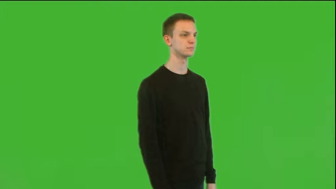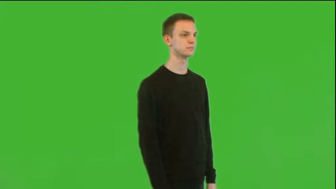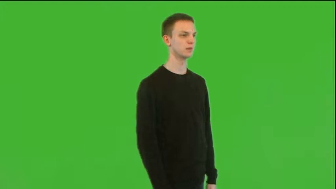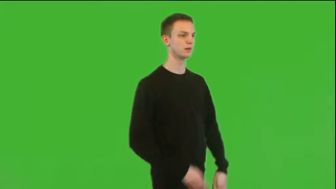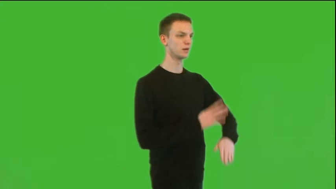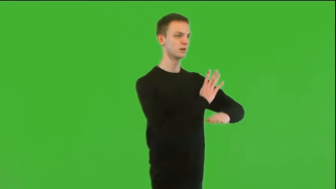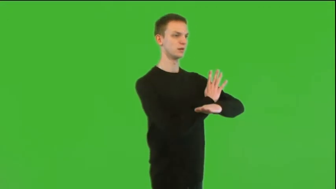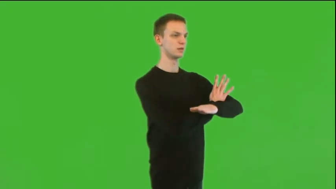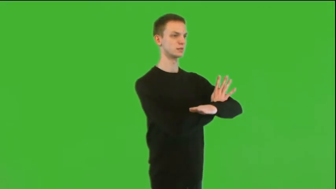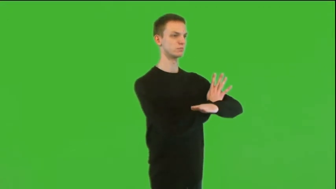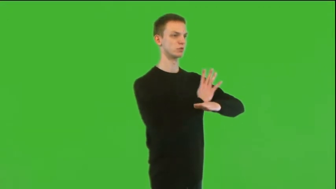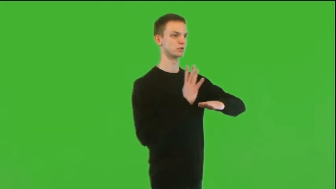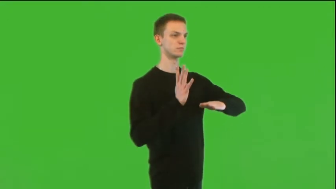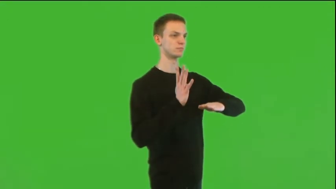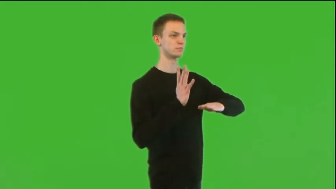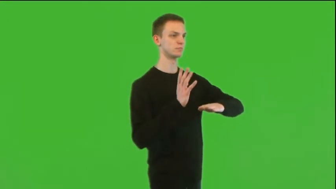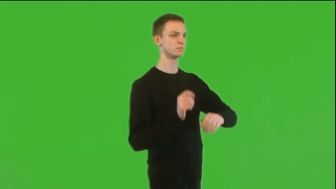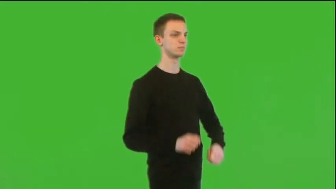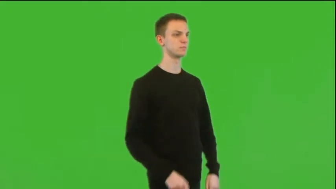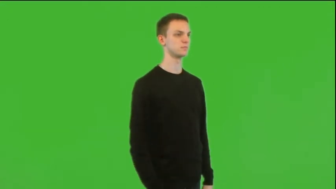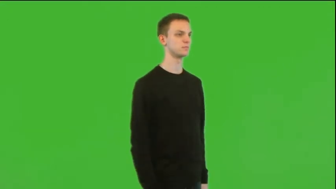zboże